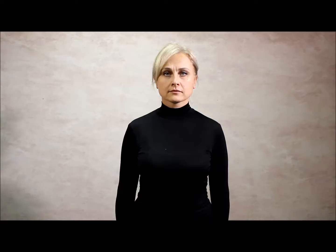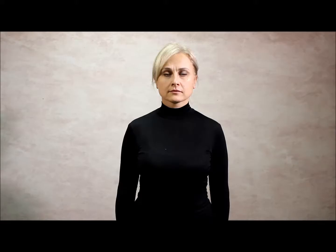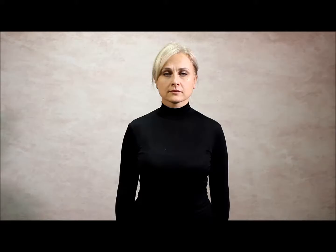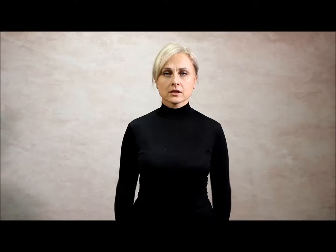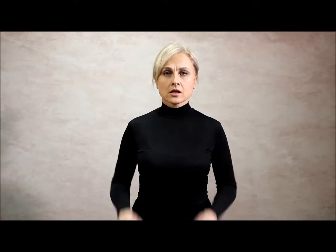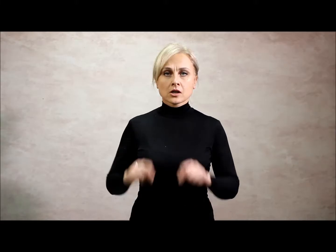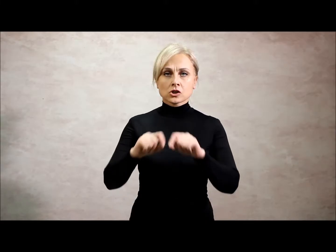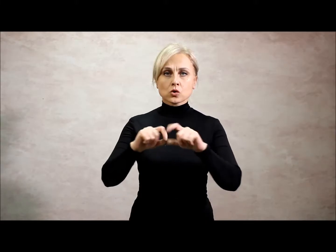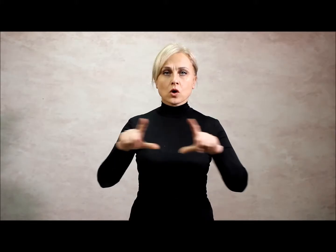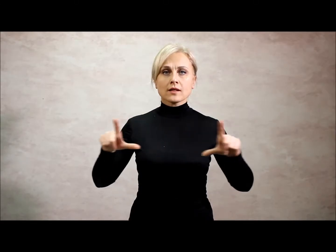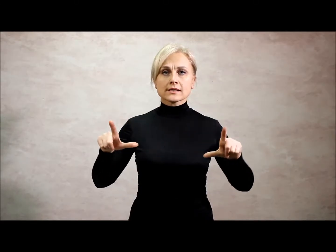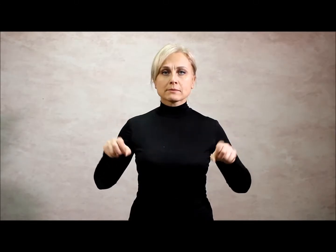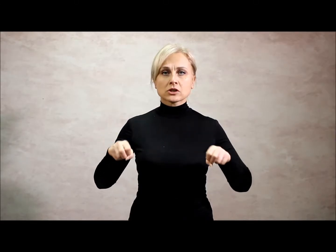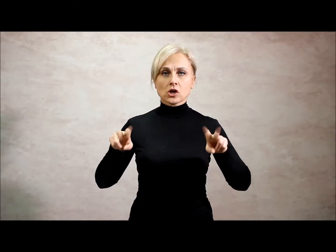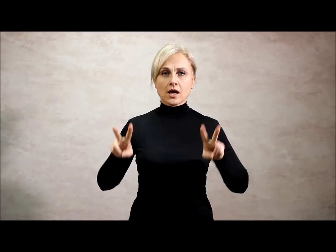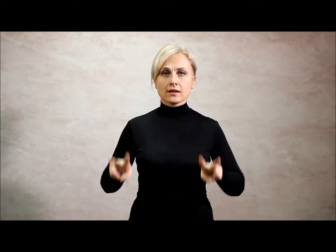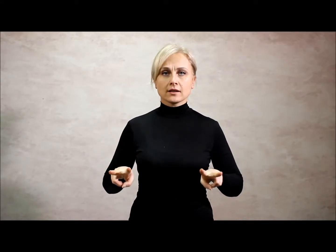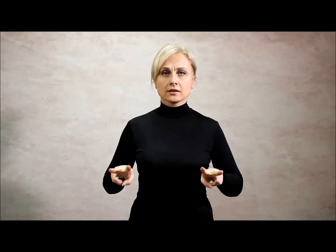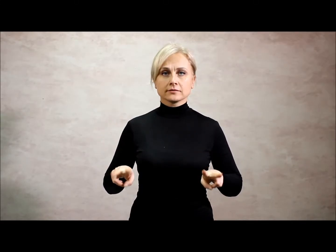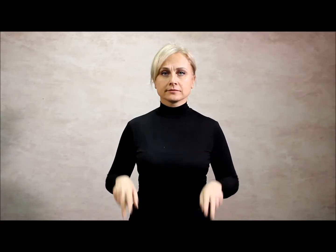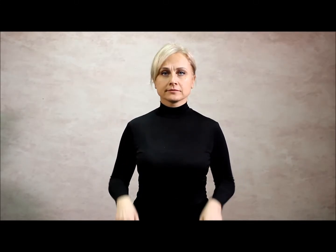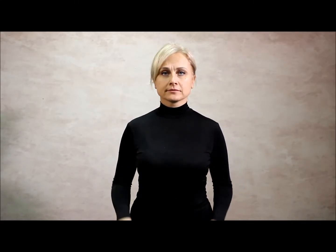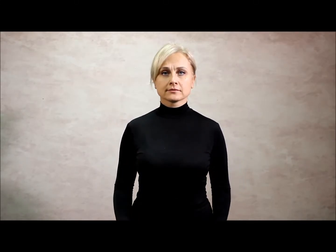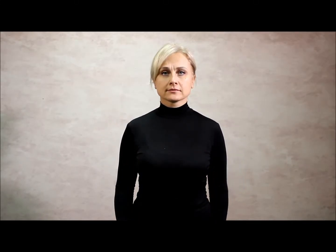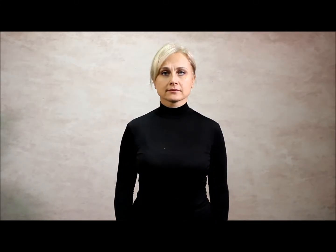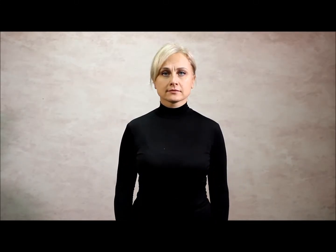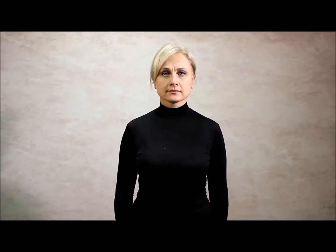Școală specială